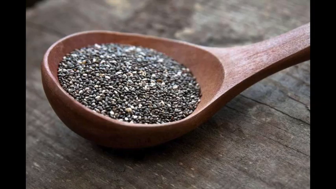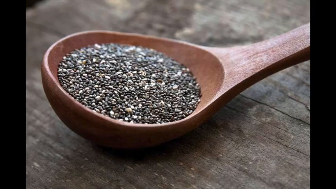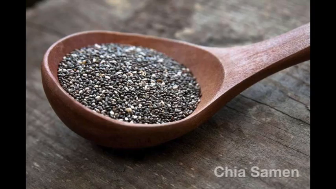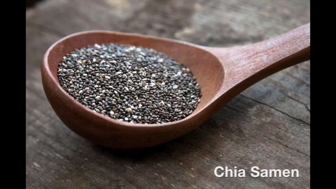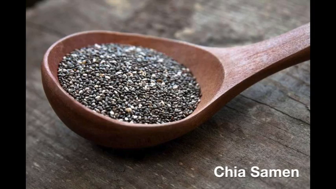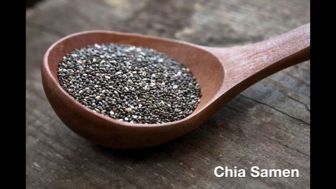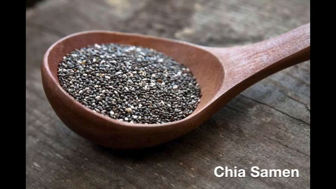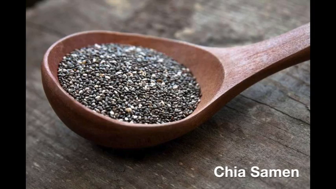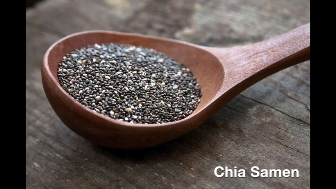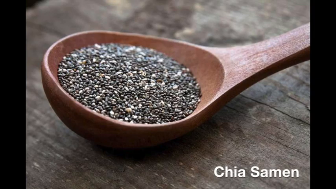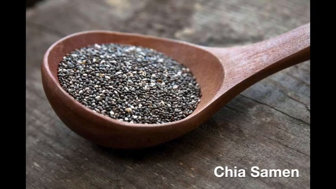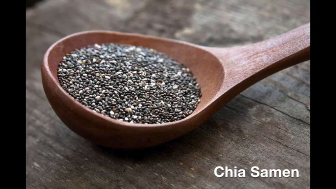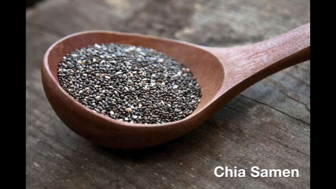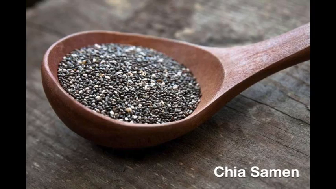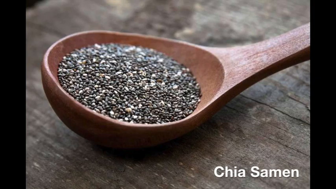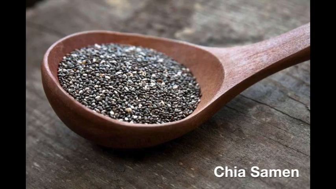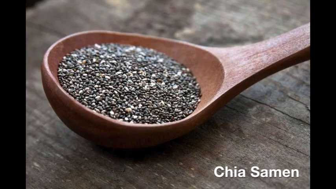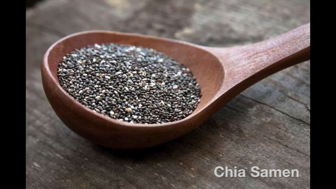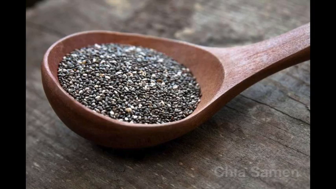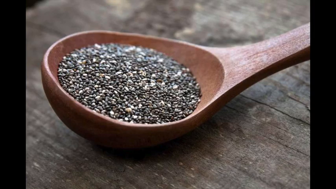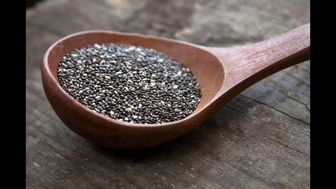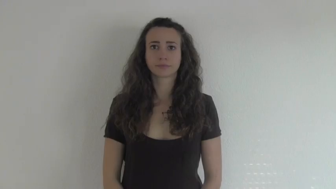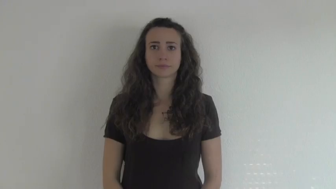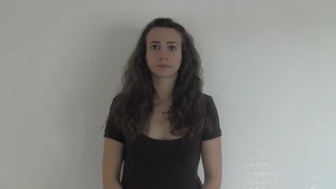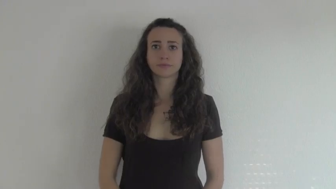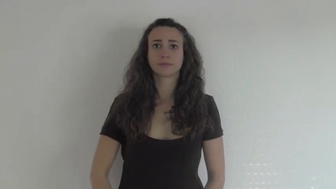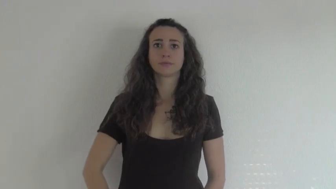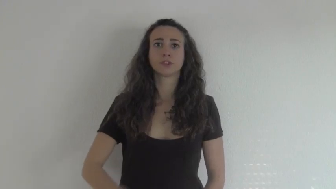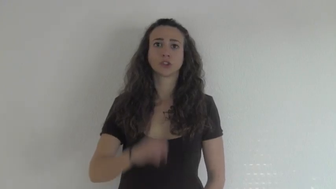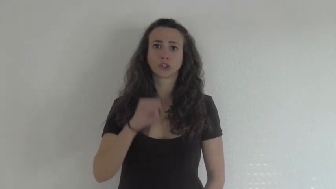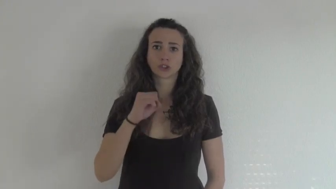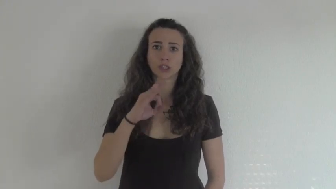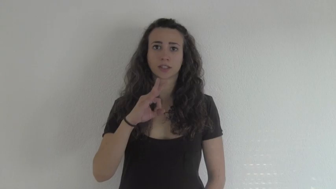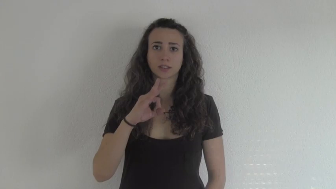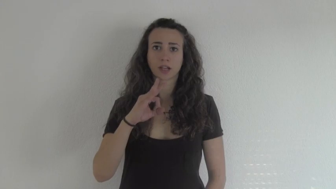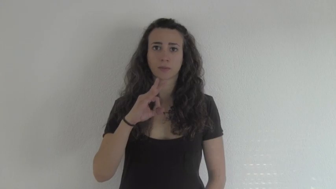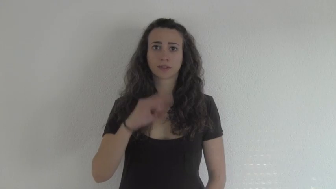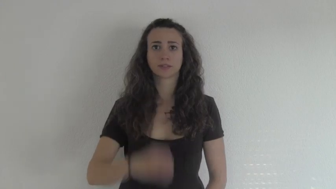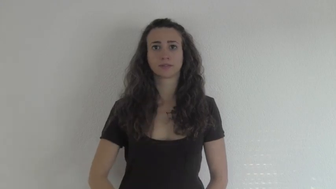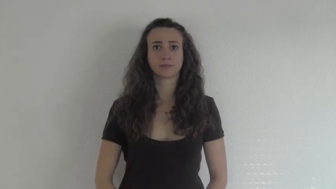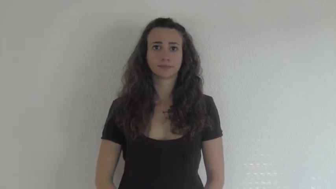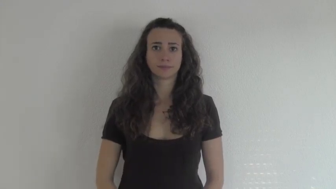Chiasamen